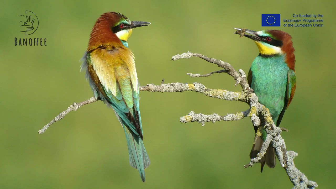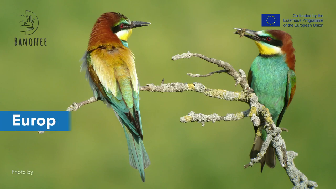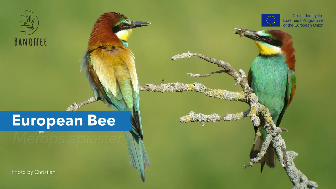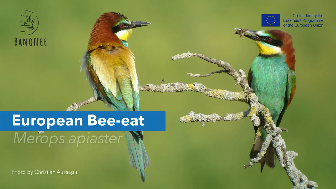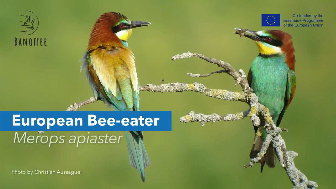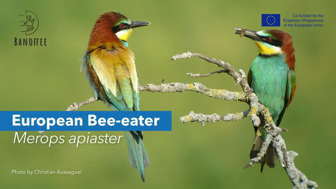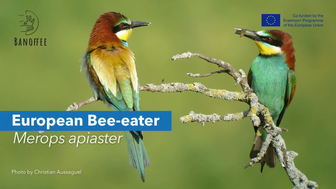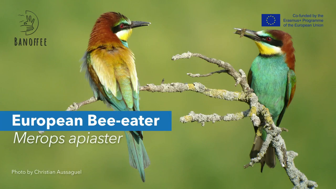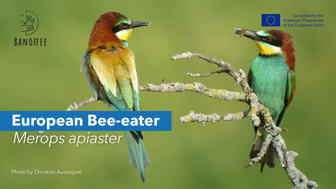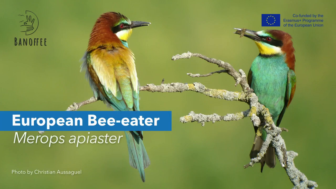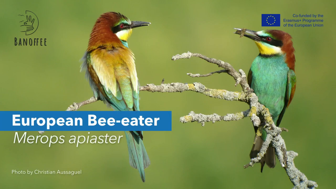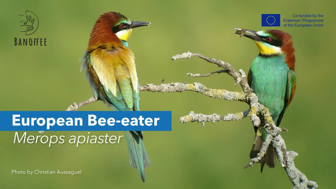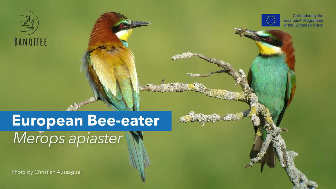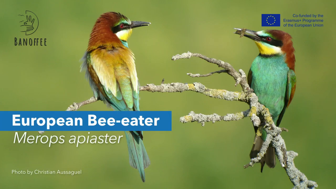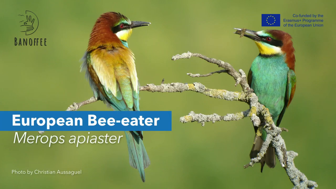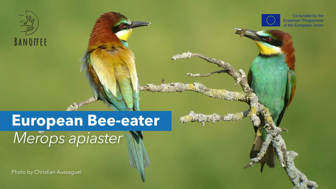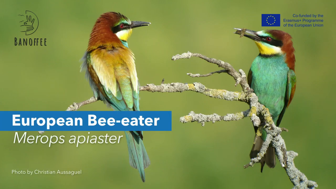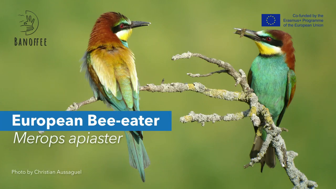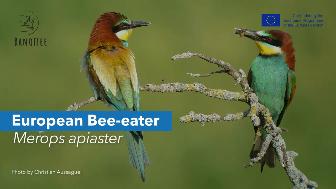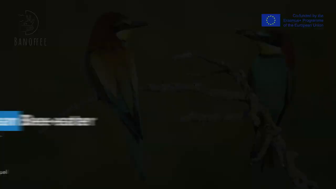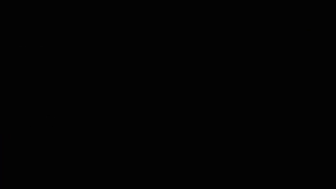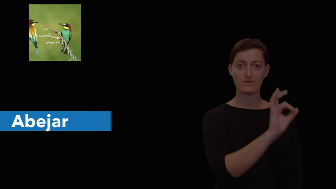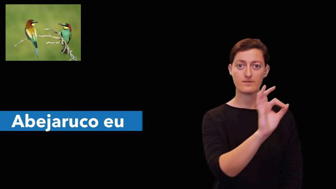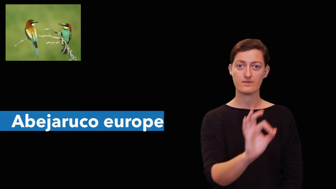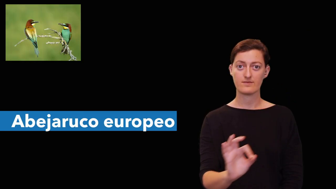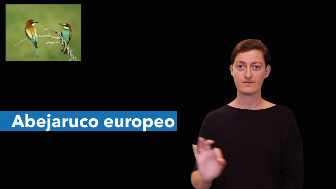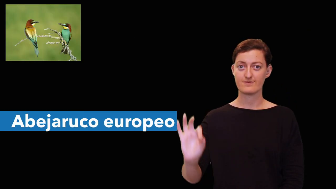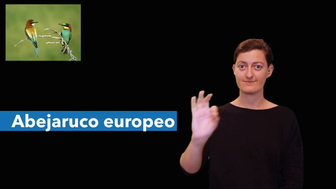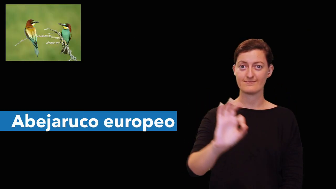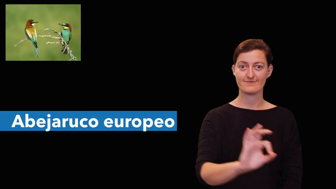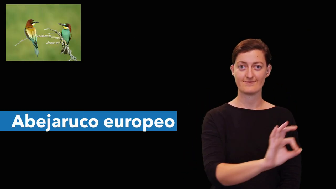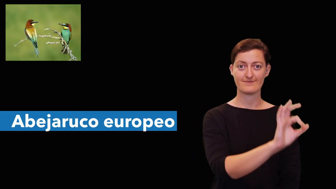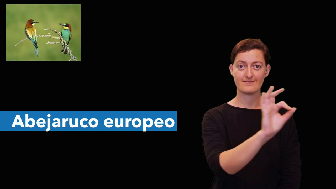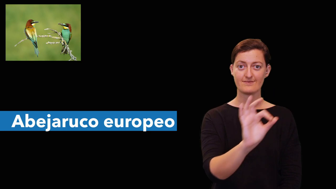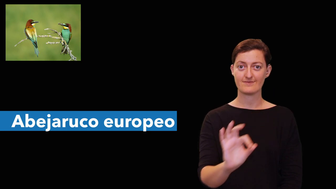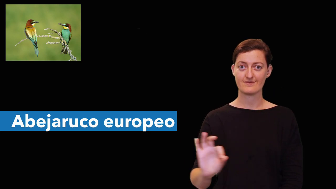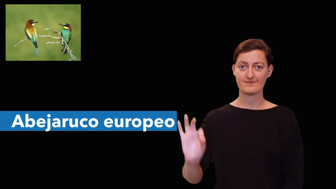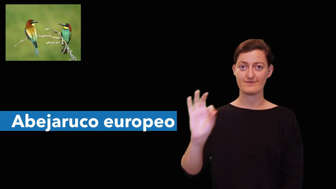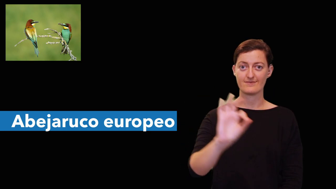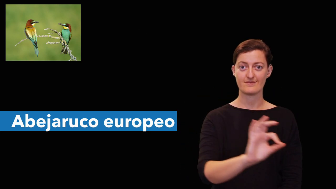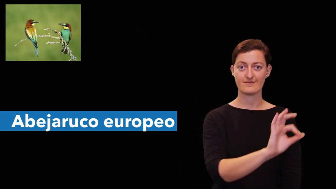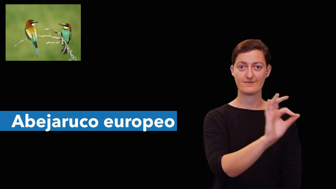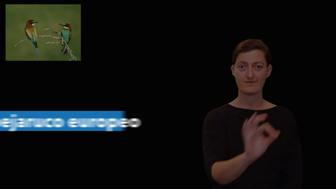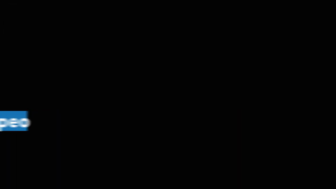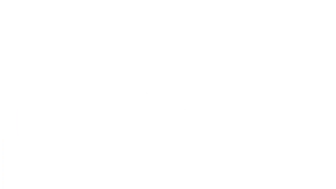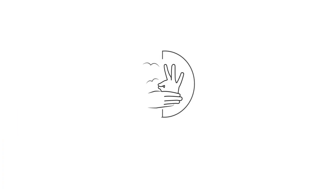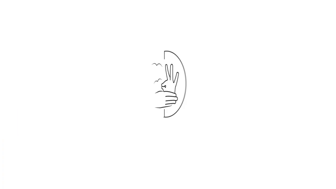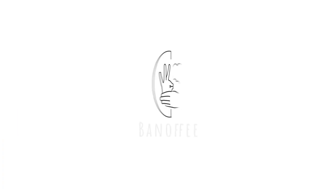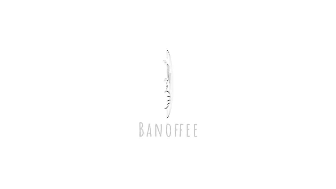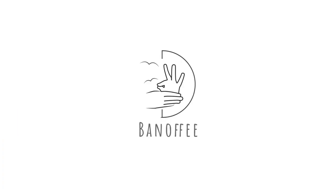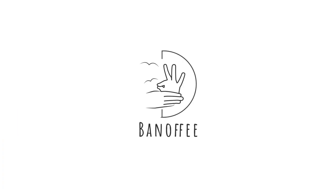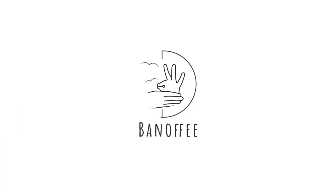Abejaruco europeo